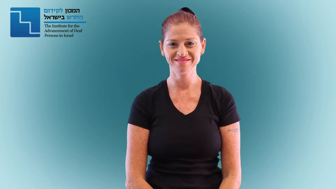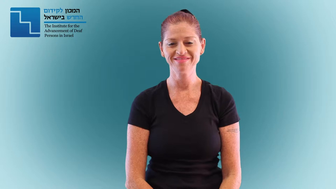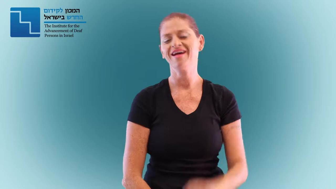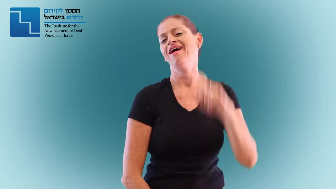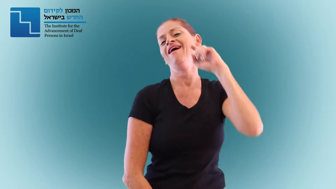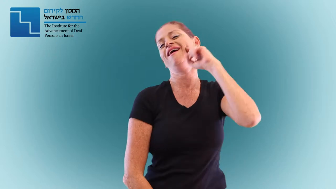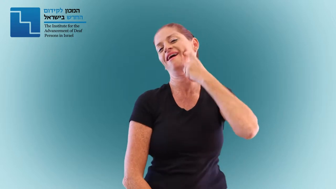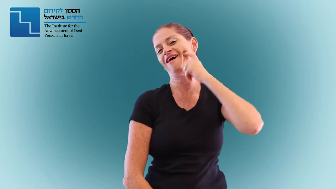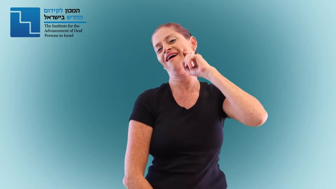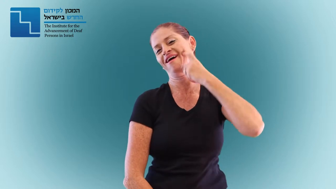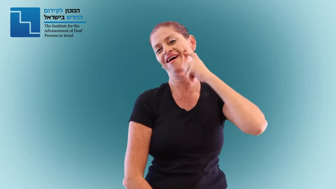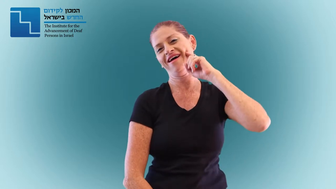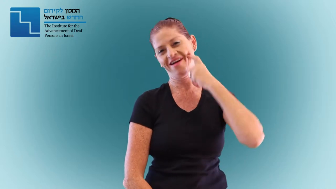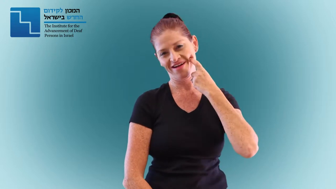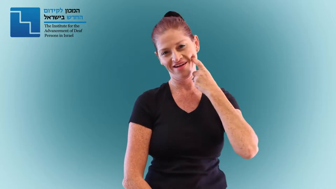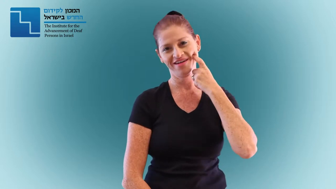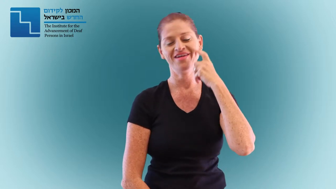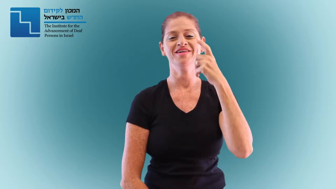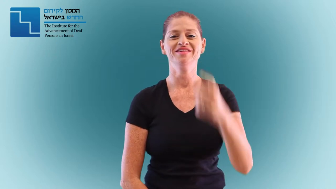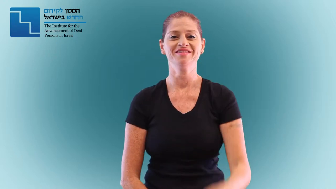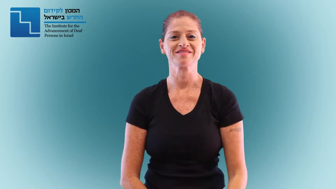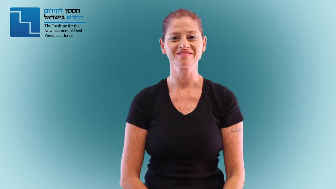לצחוק